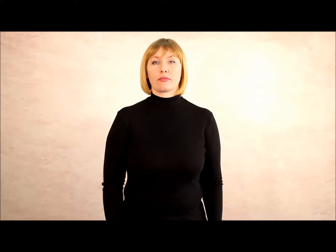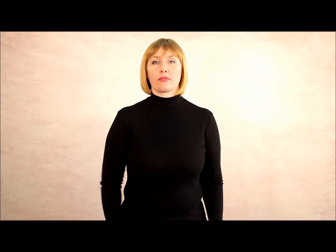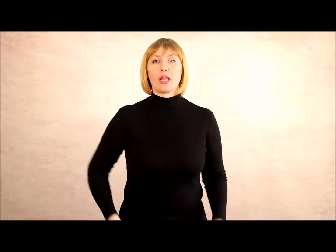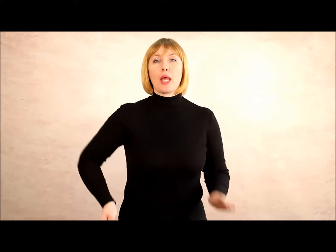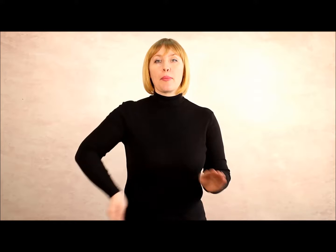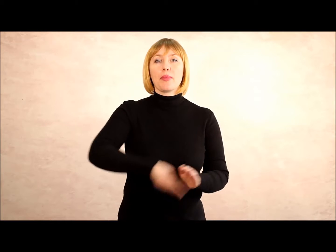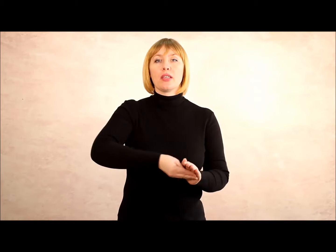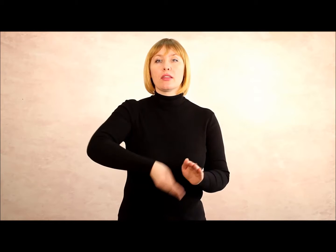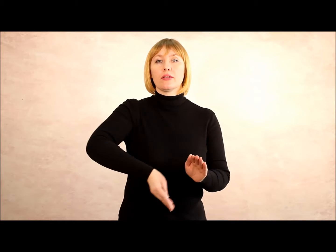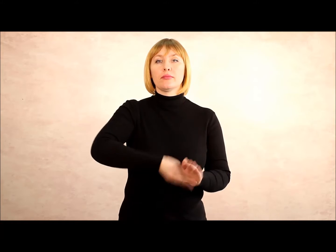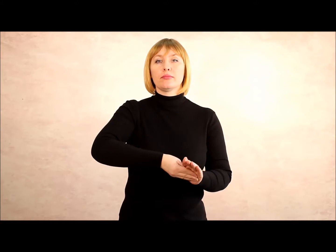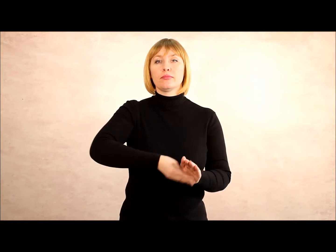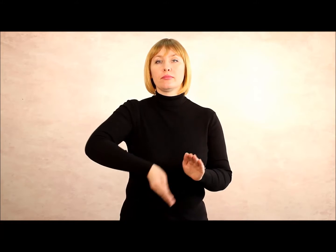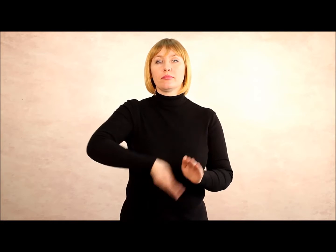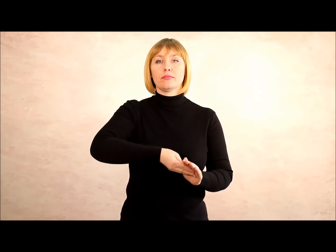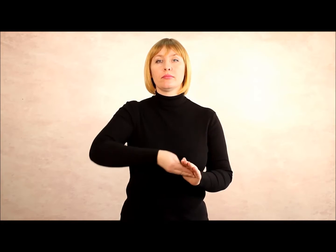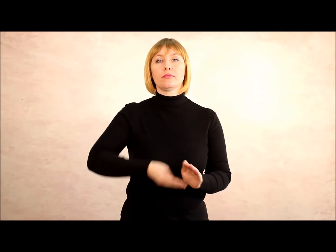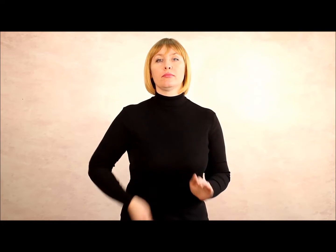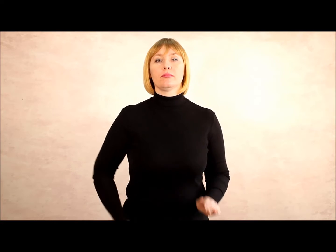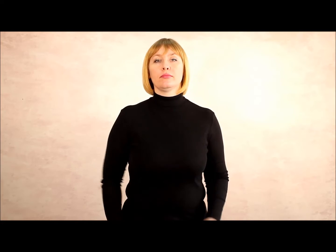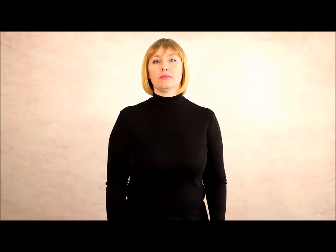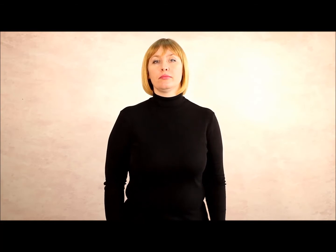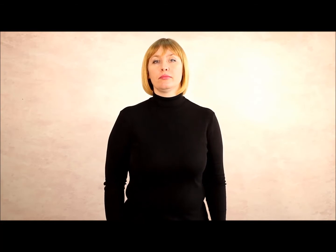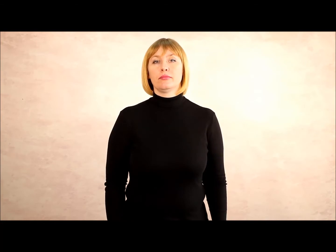Mită